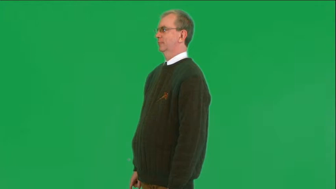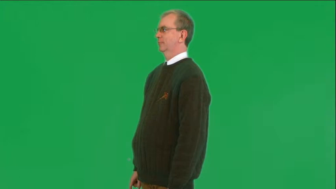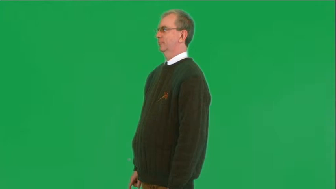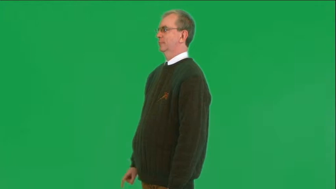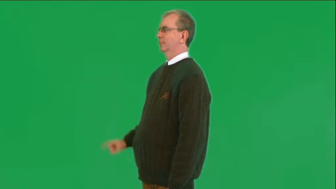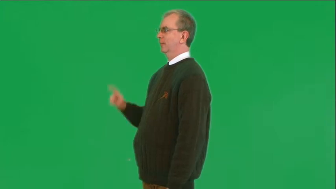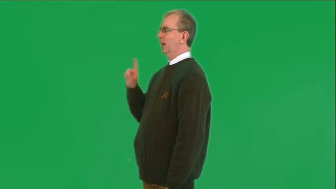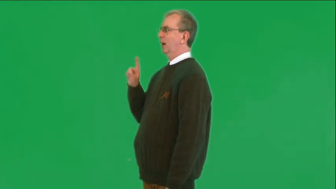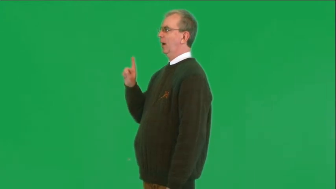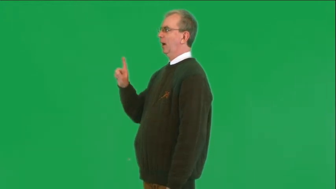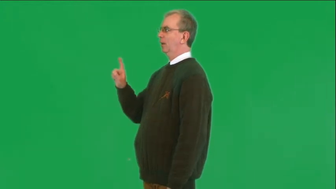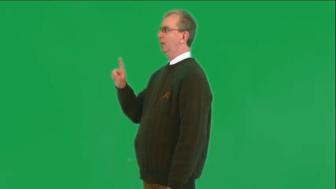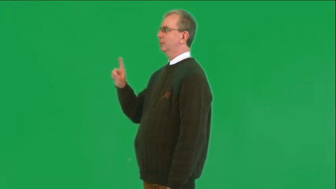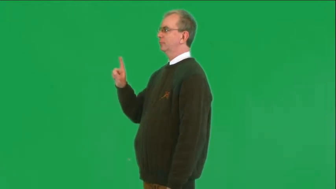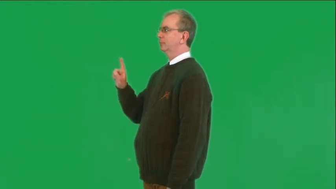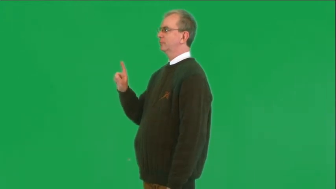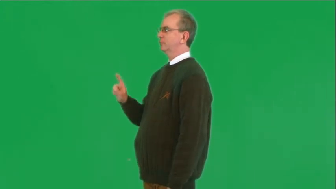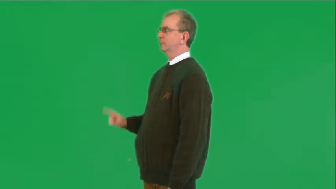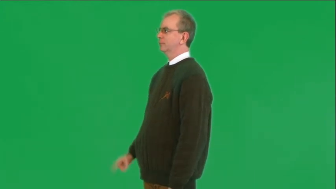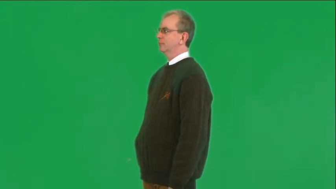ale